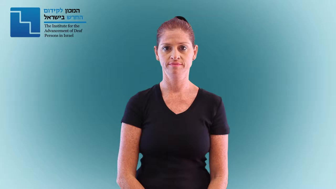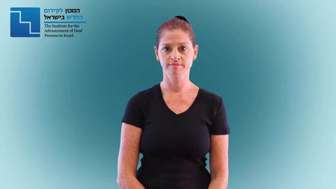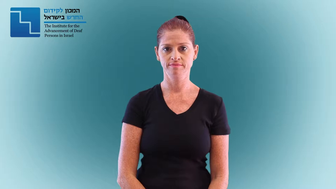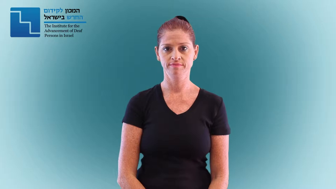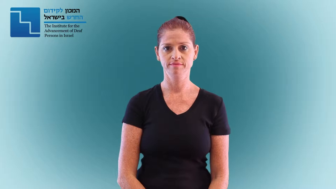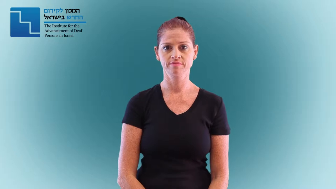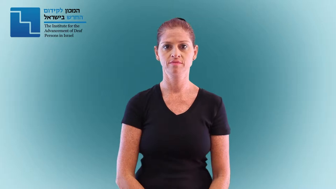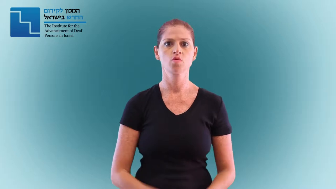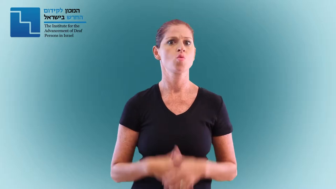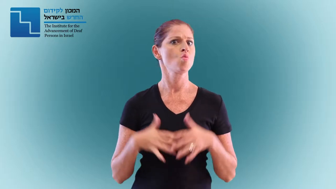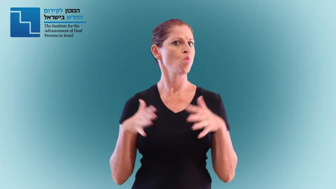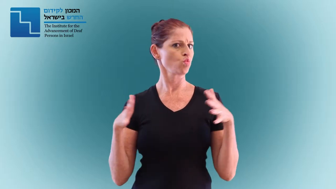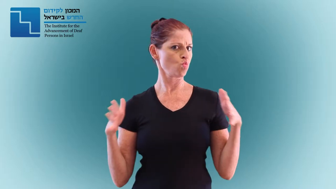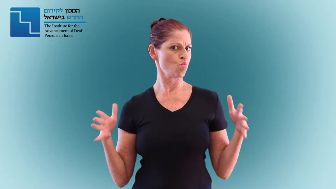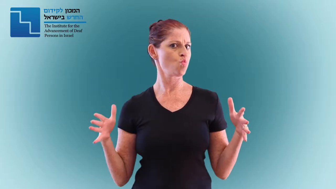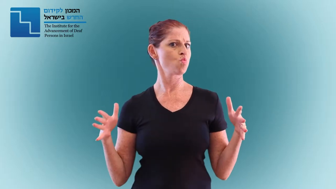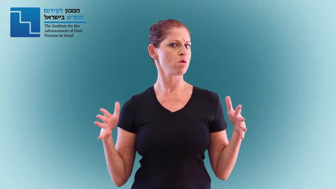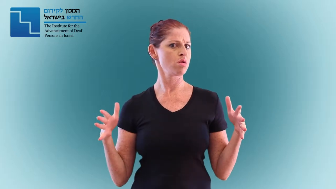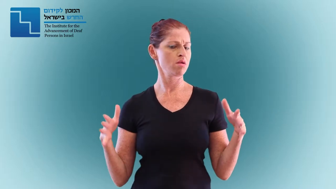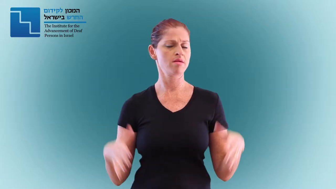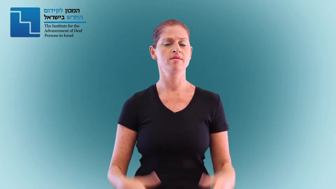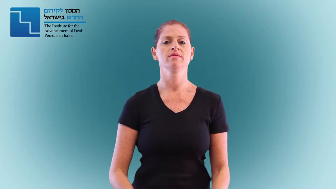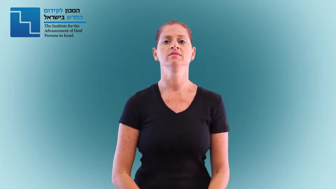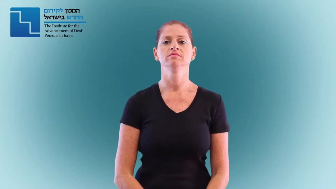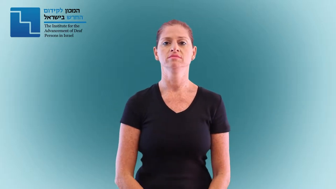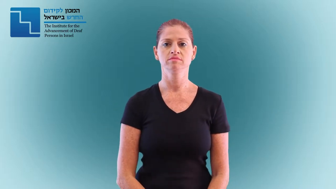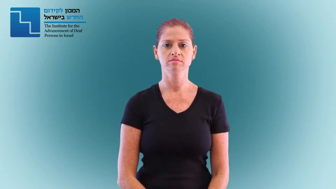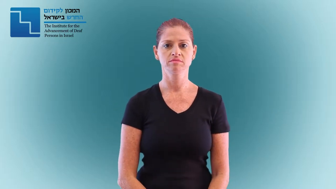גדול